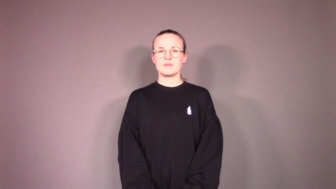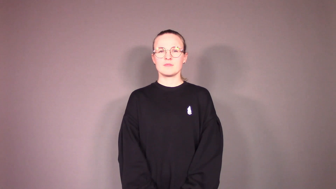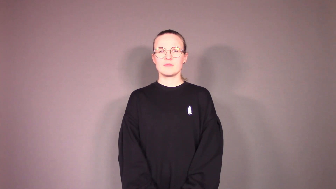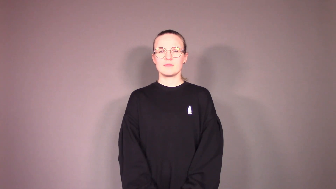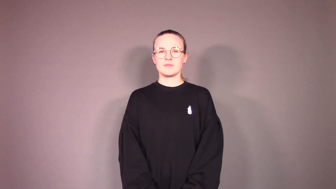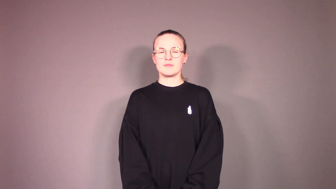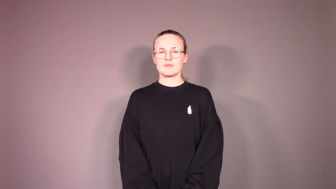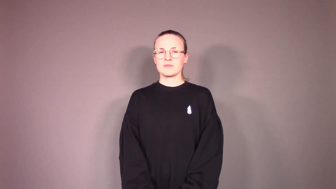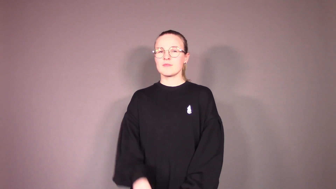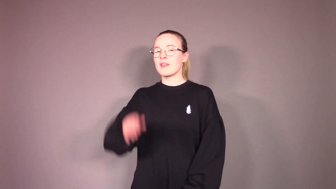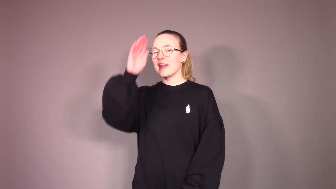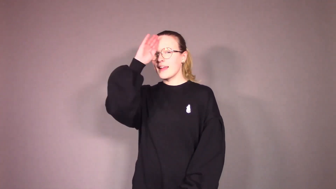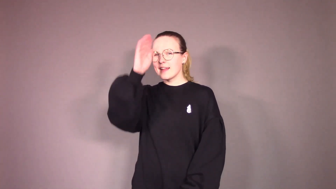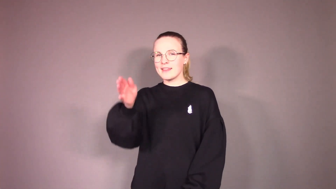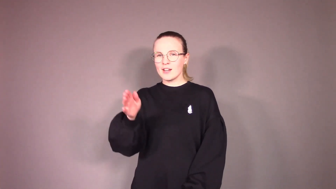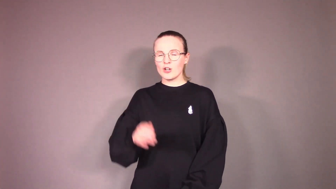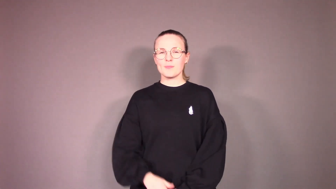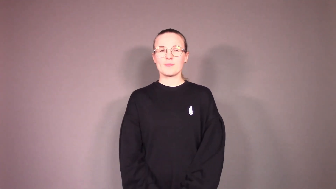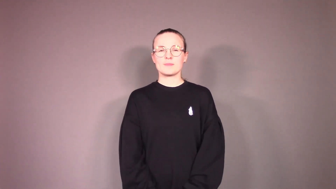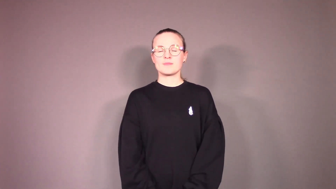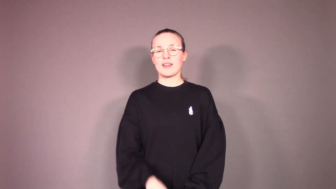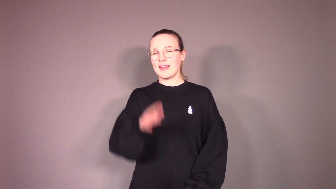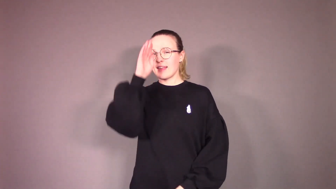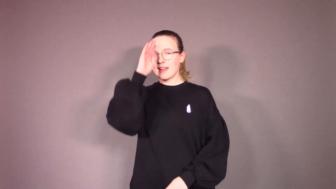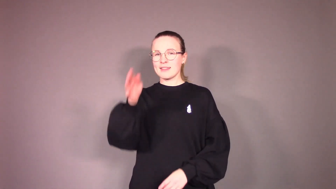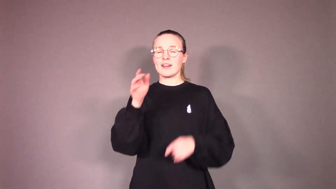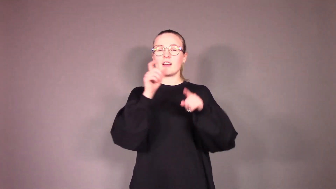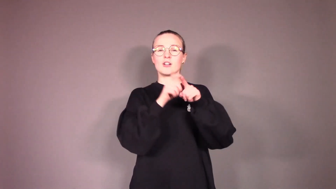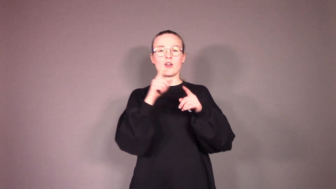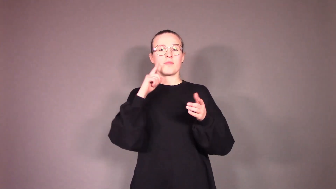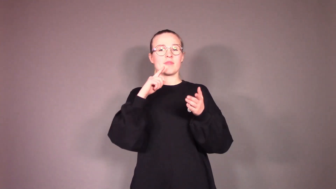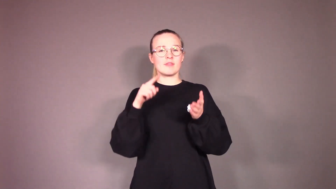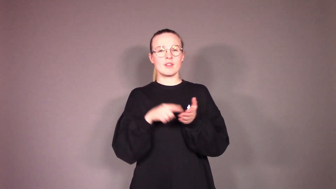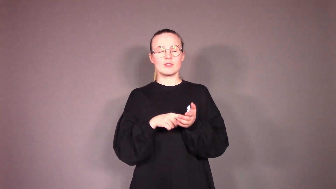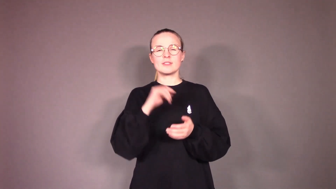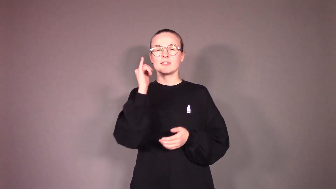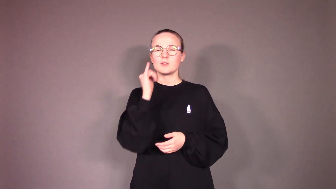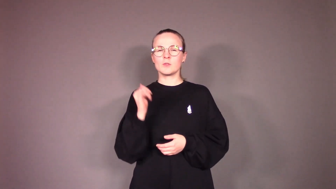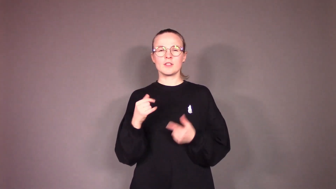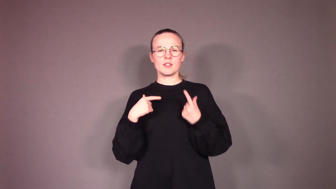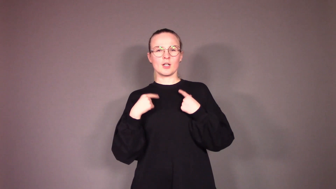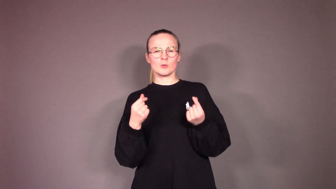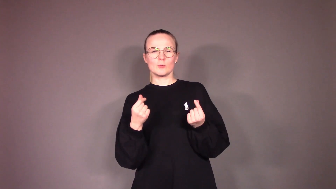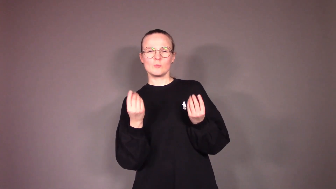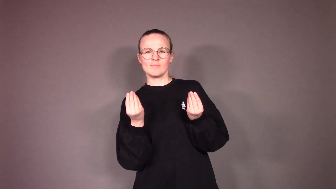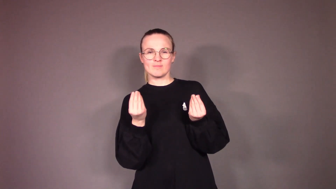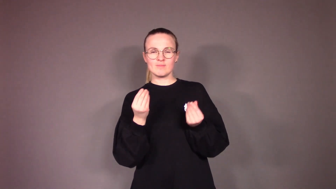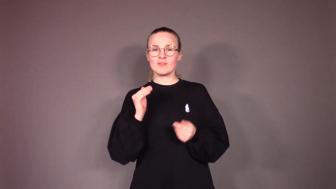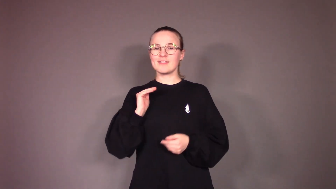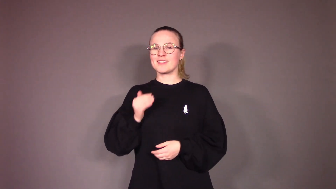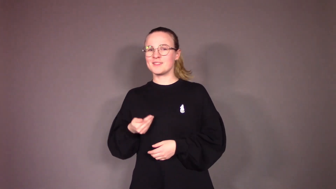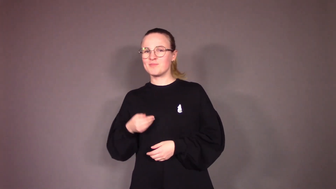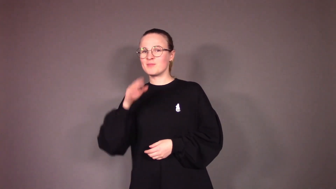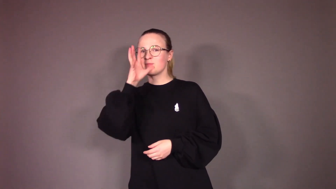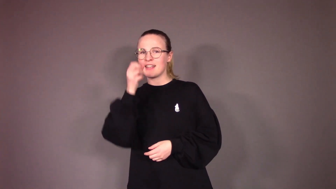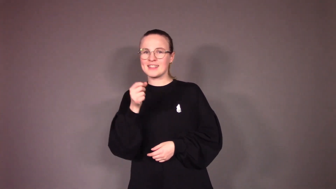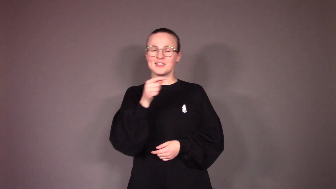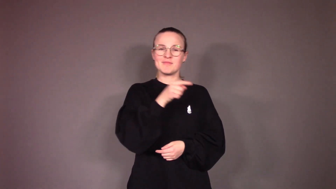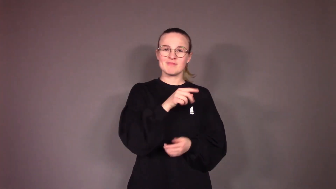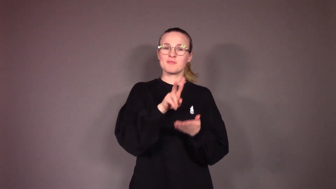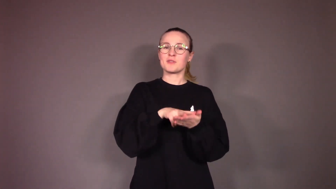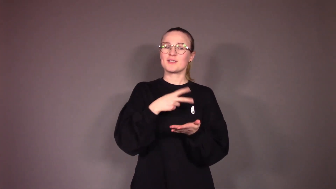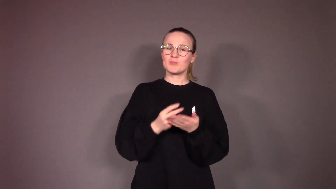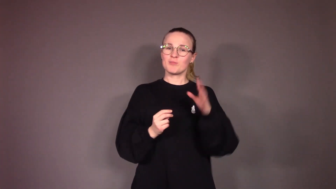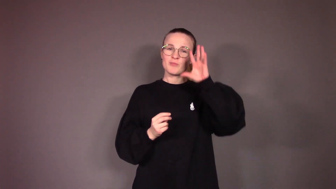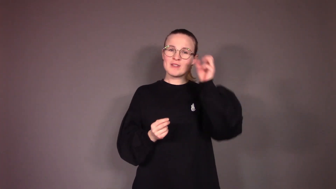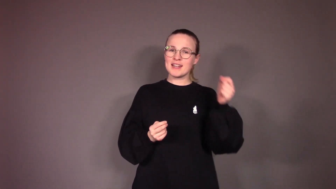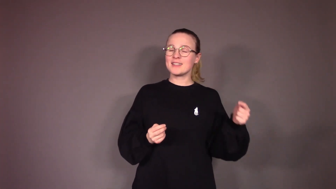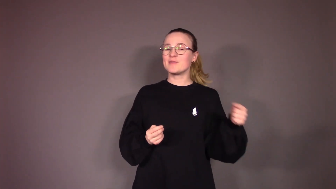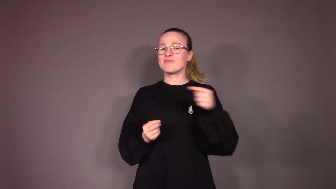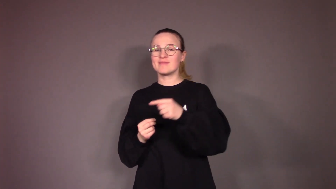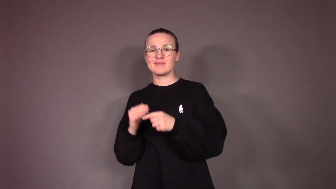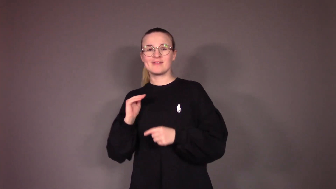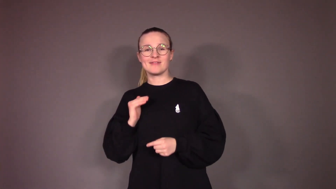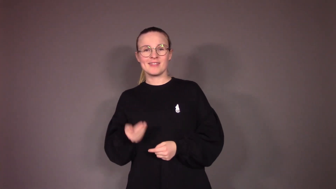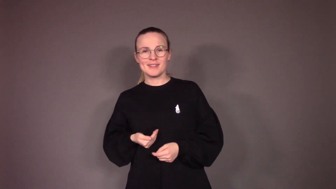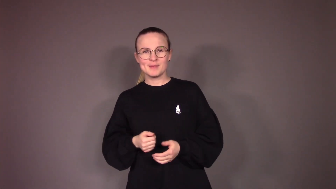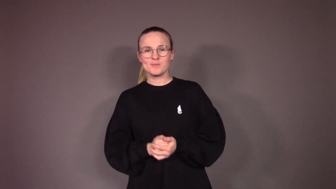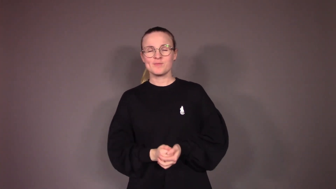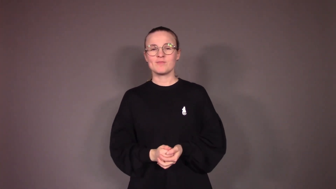Hetero